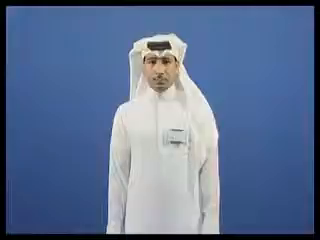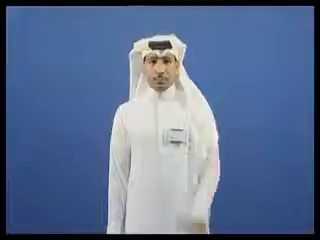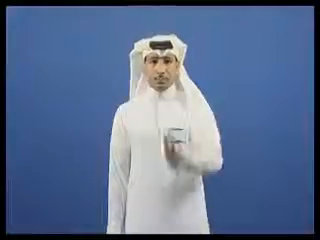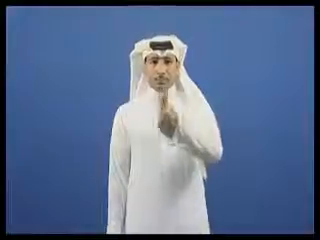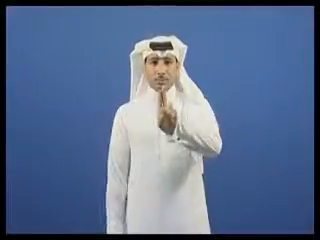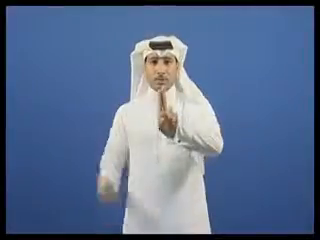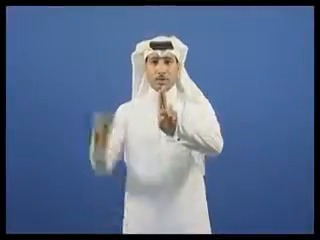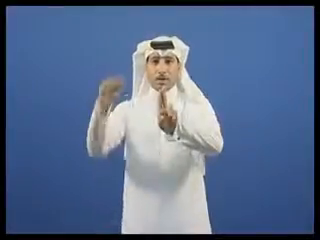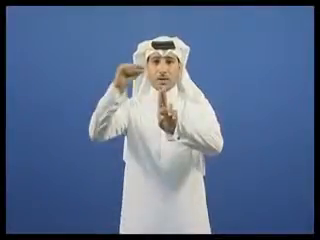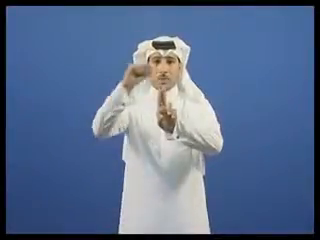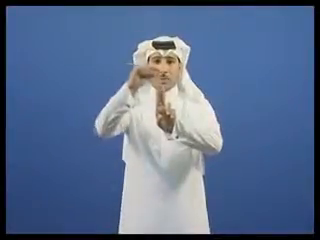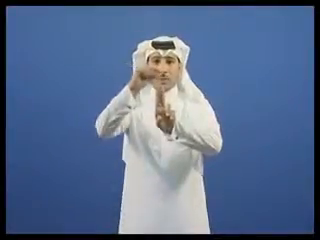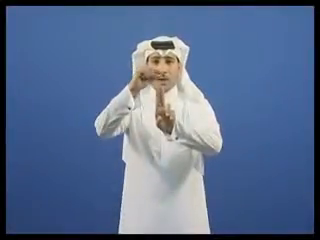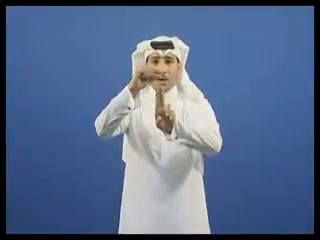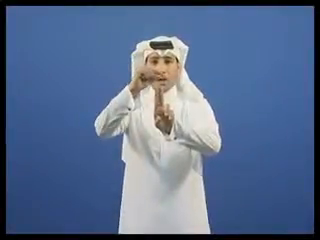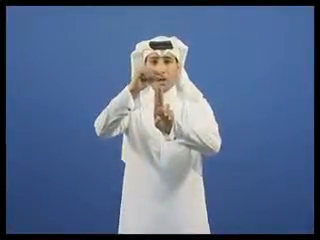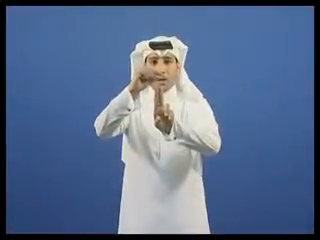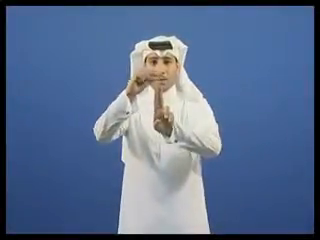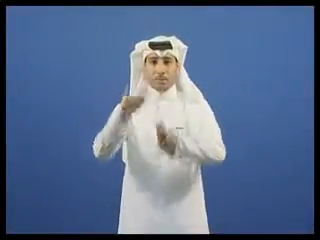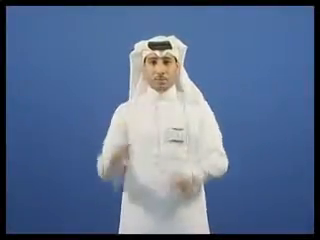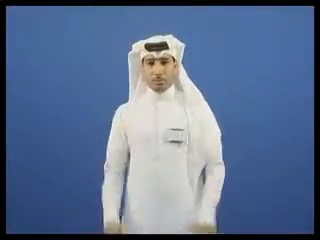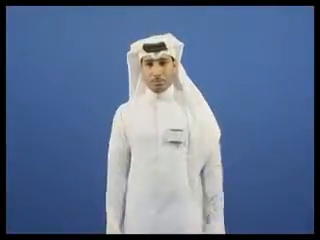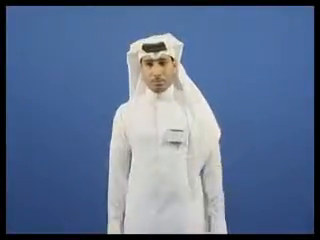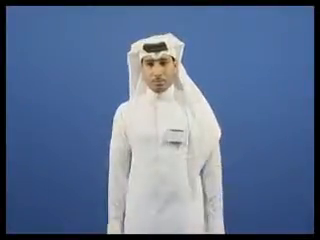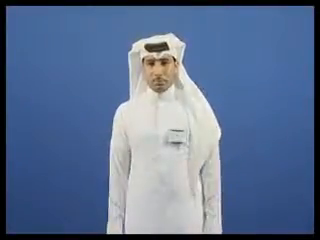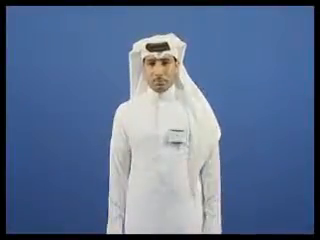الرفع بالضمة